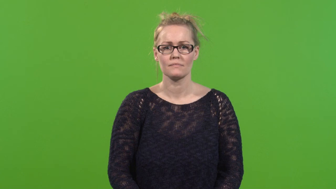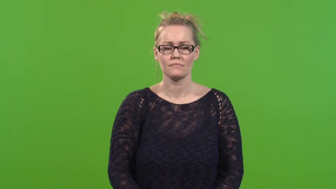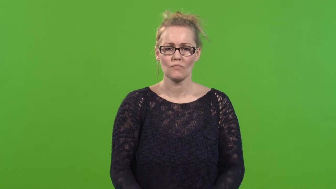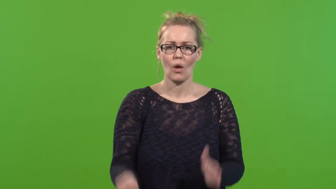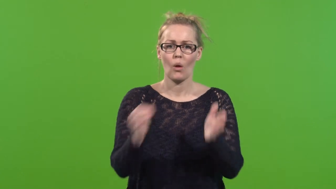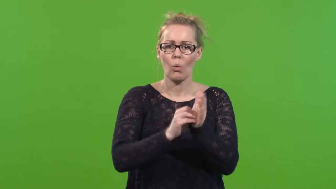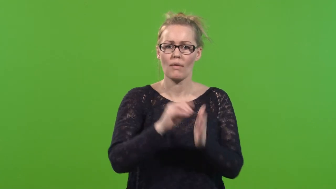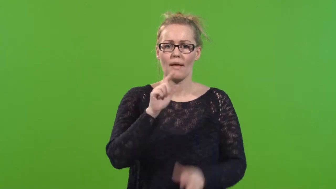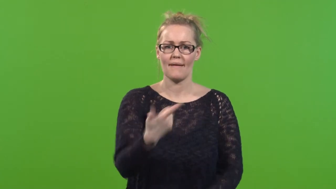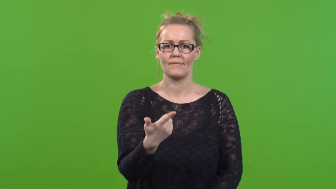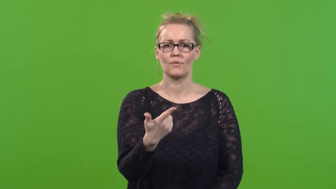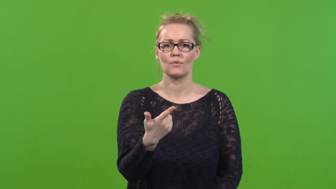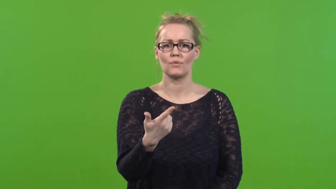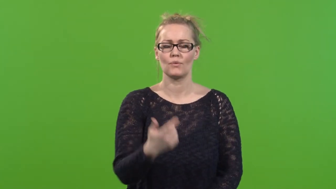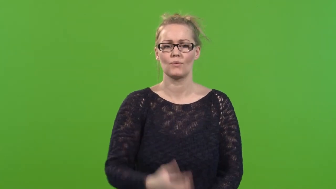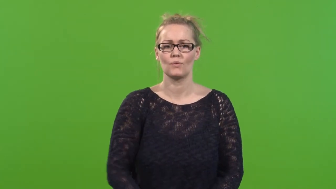Endurnýta